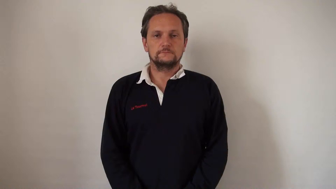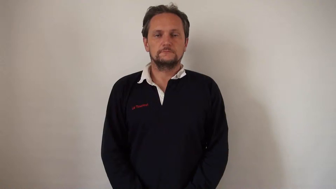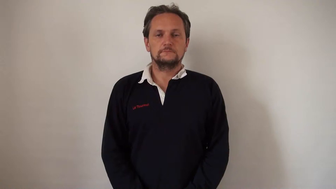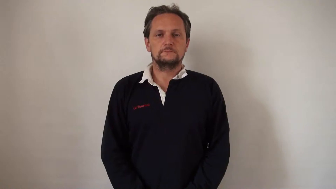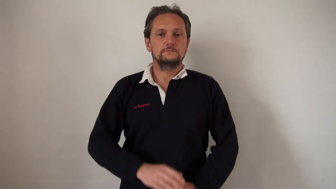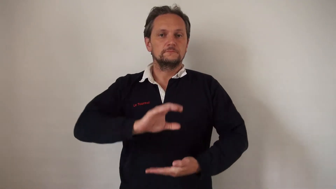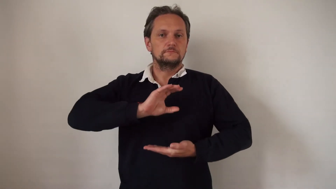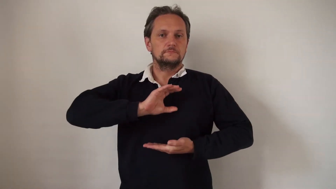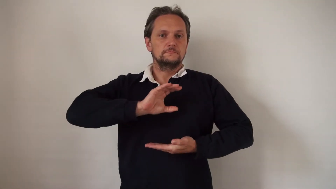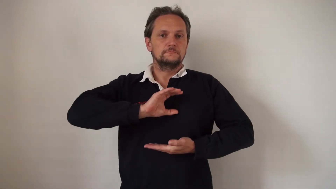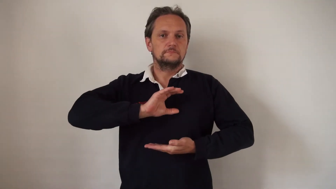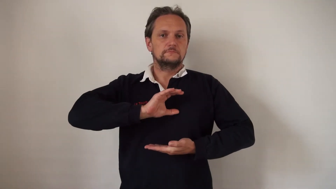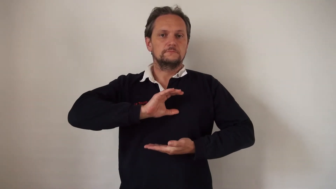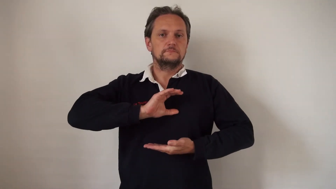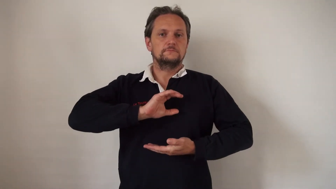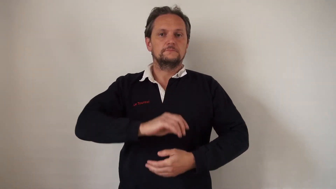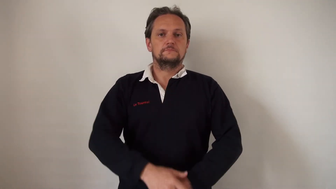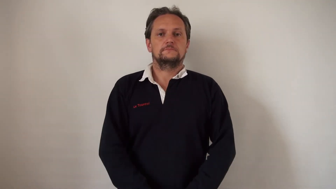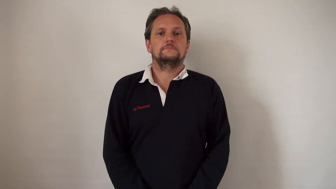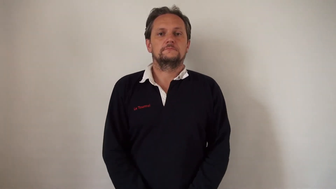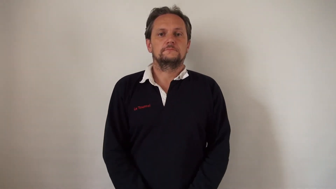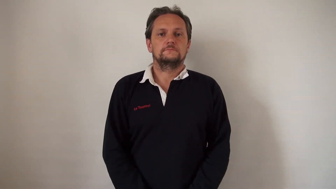Jasper Cillessen (footballeur international néerlandais)